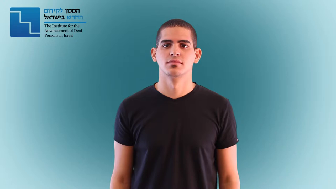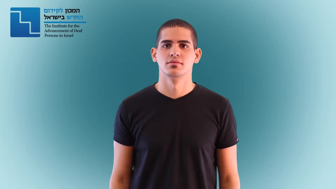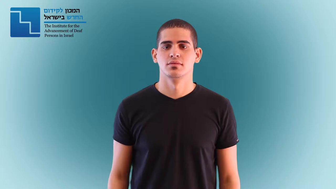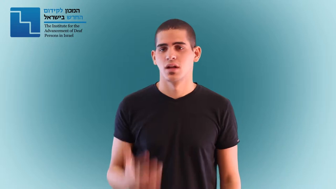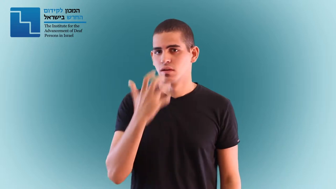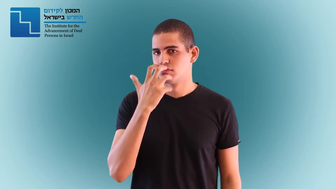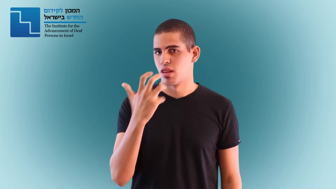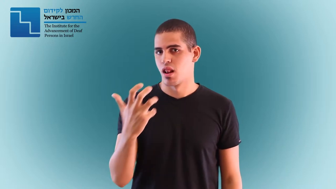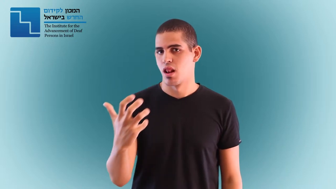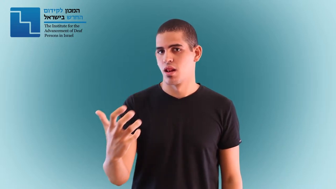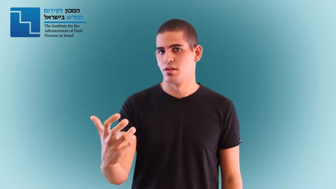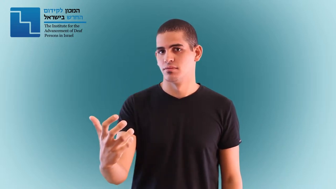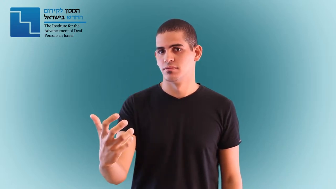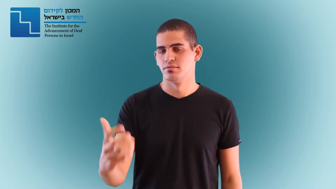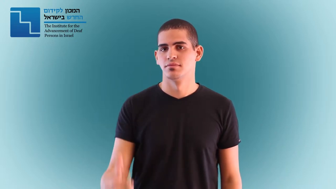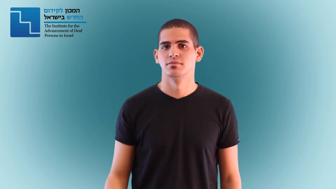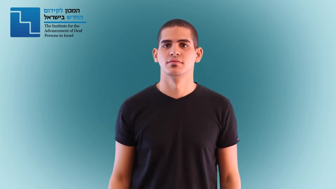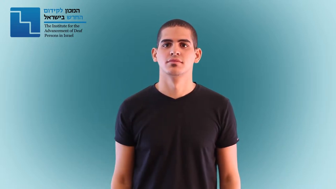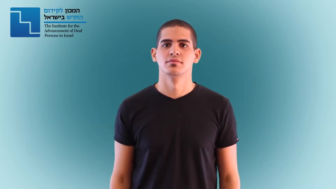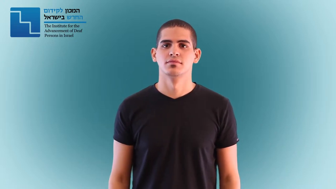לפטפט